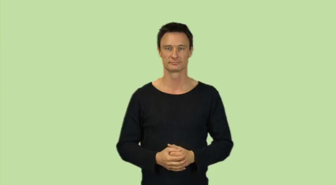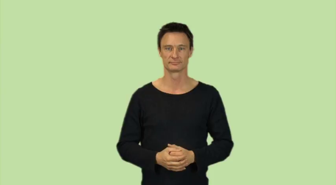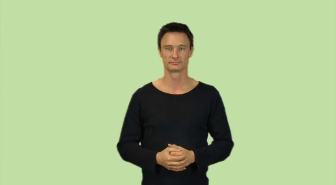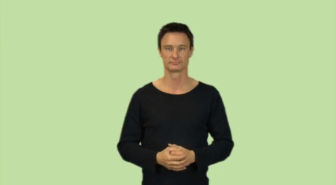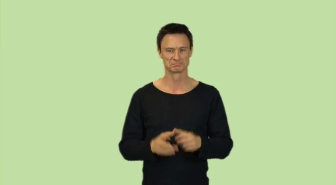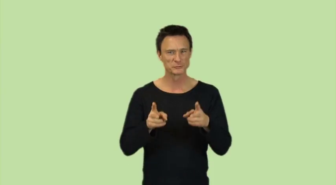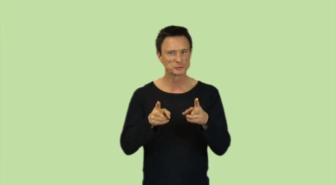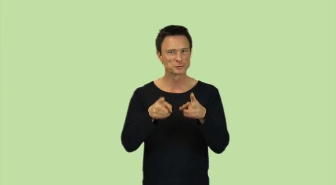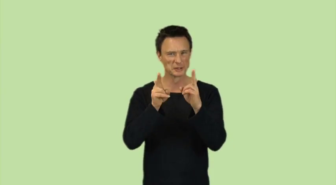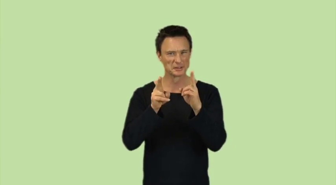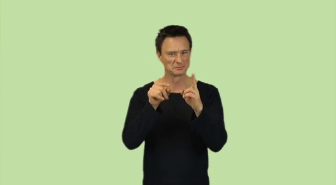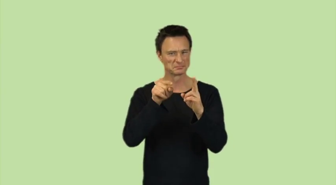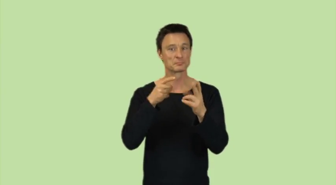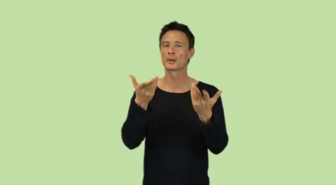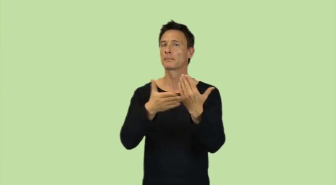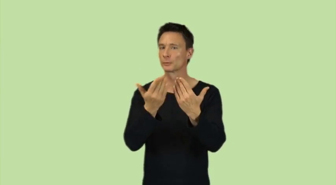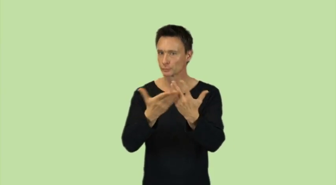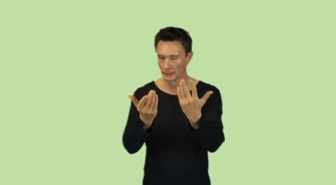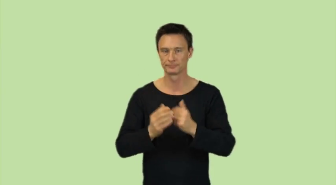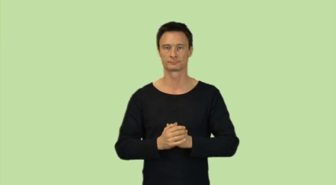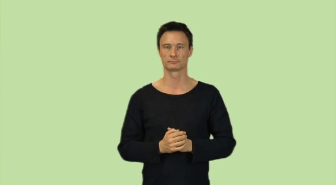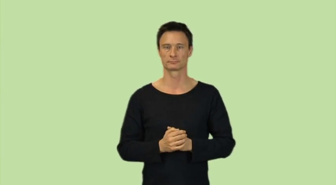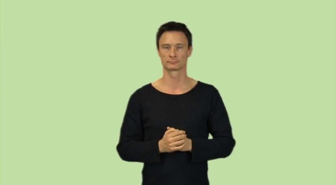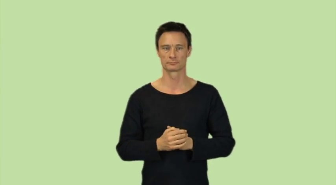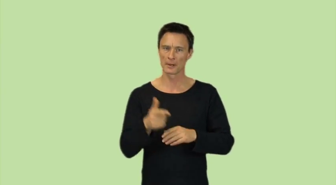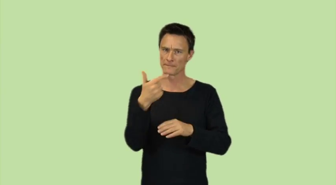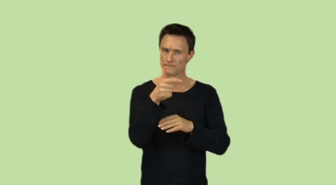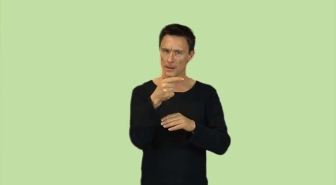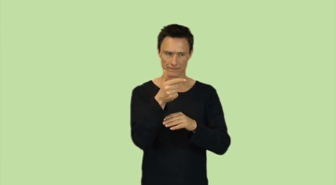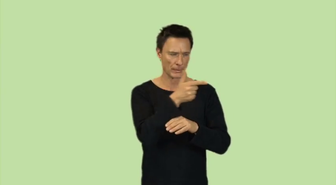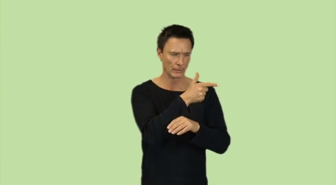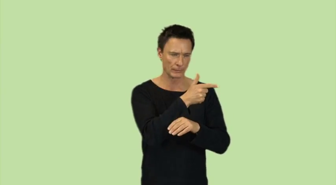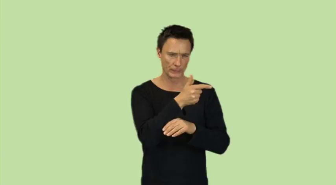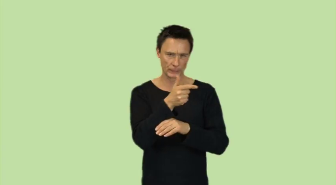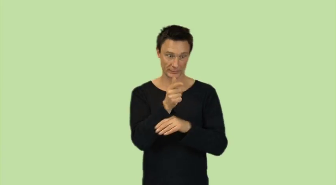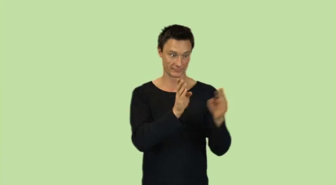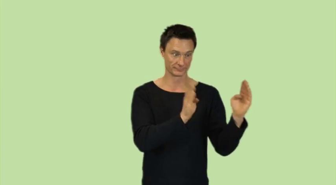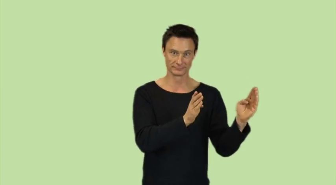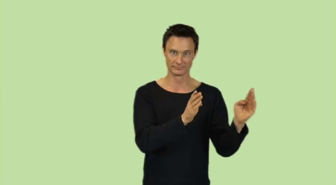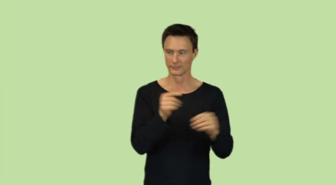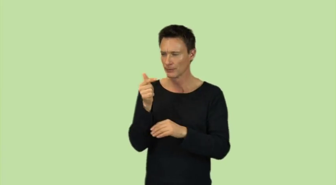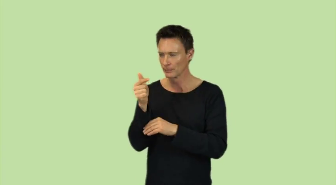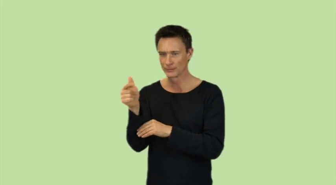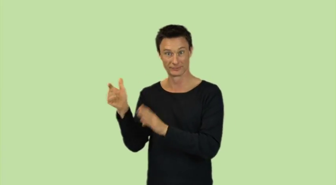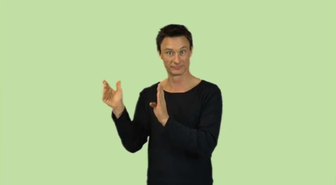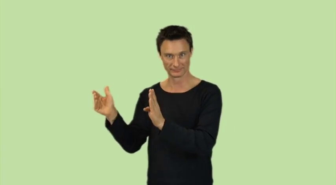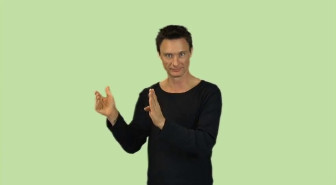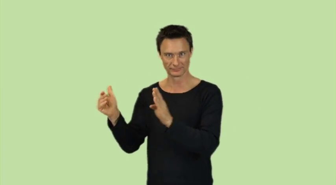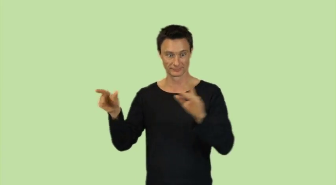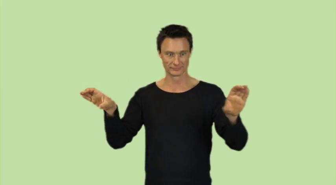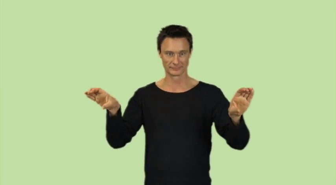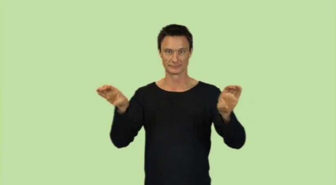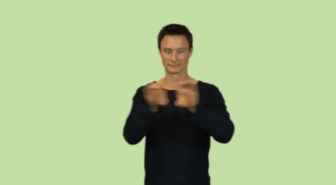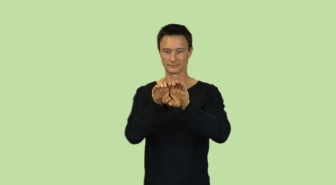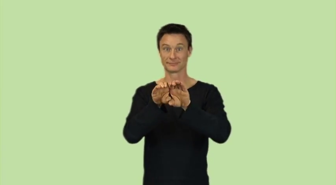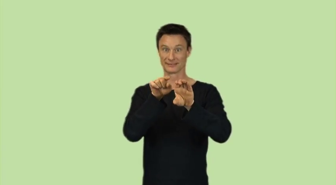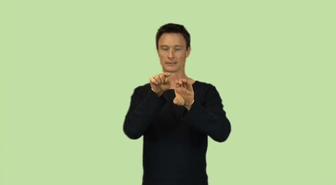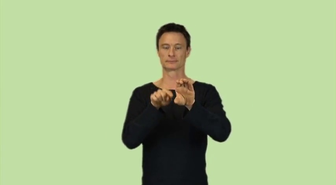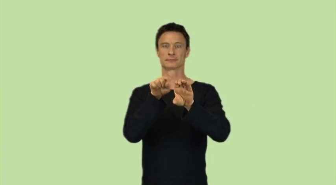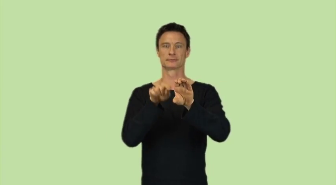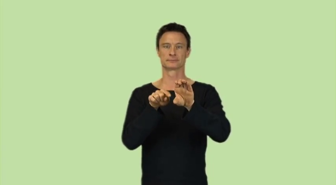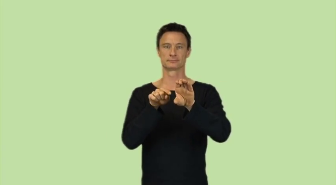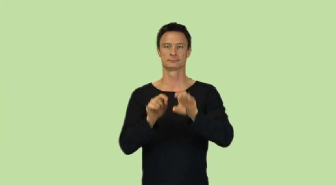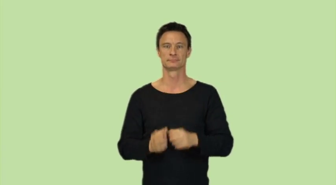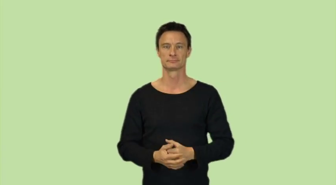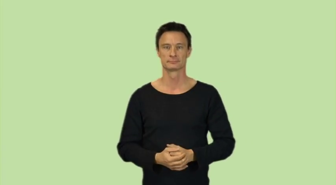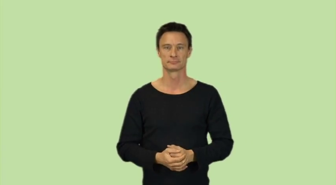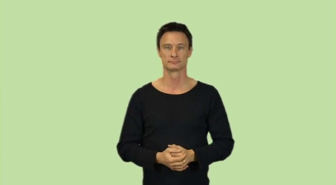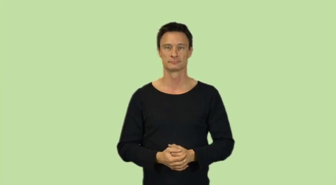Schnitt